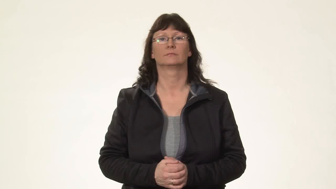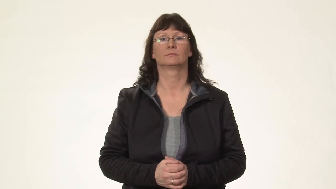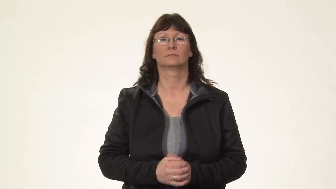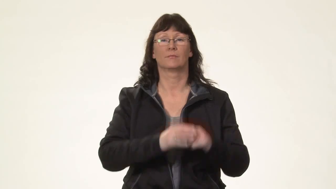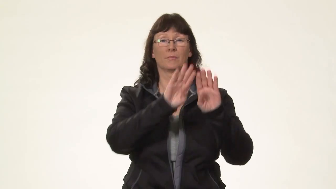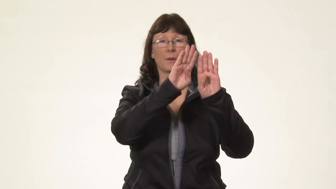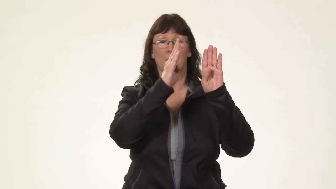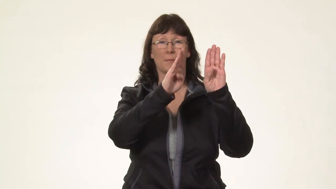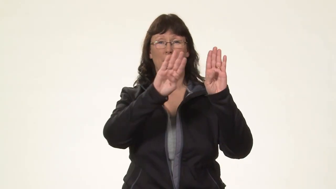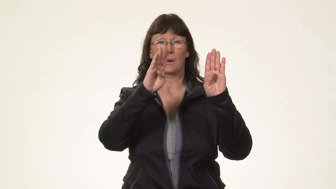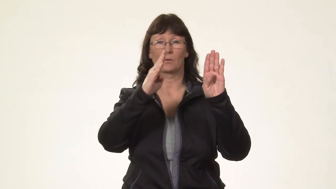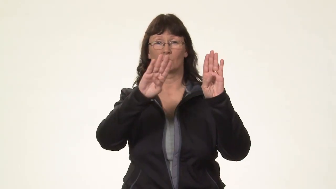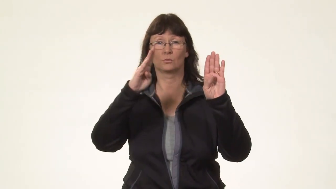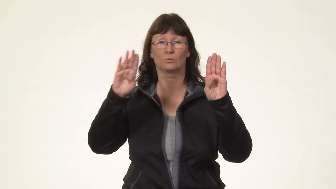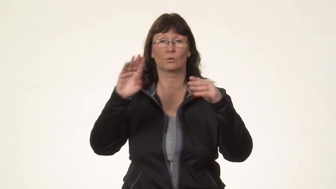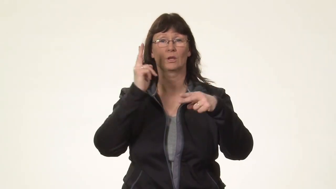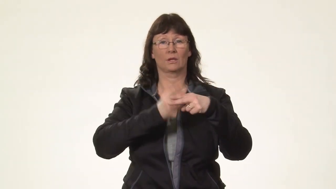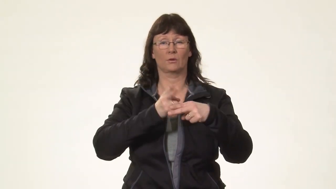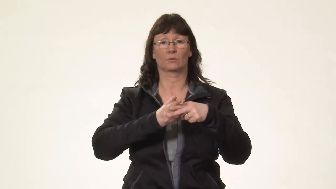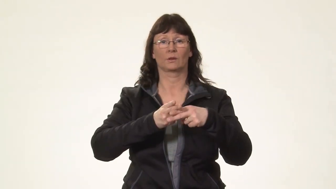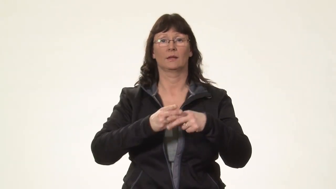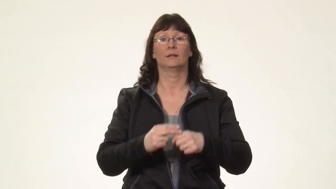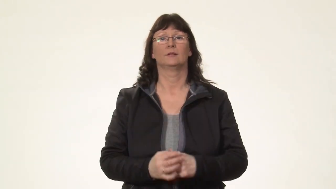Bárujárn